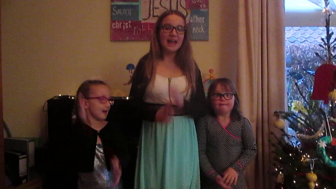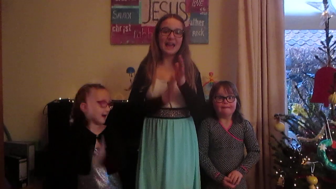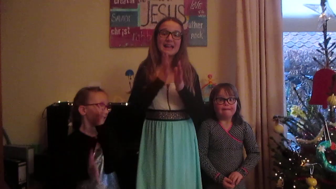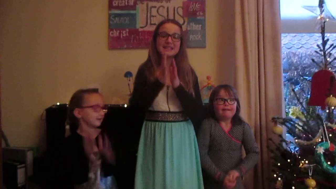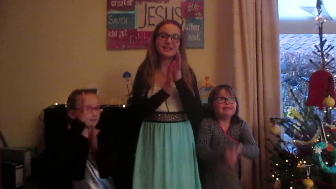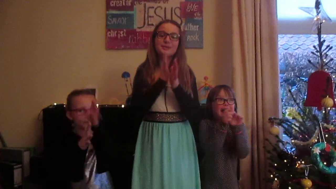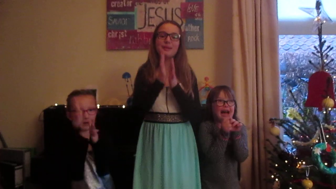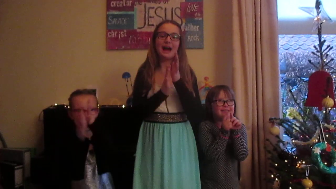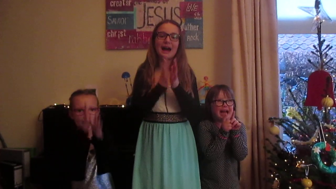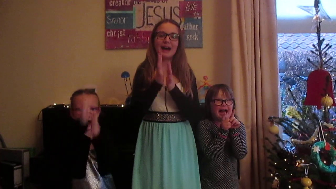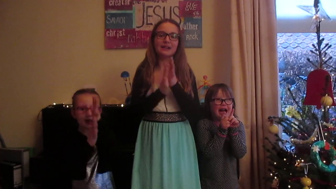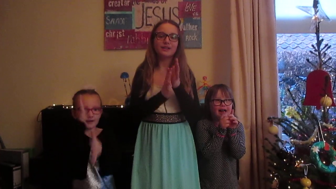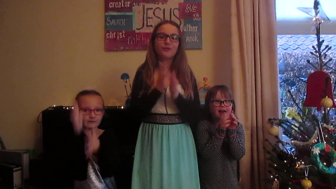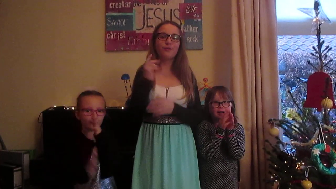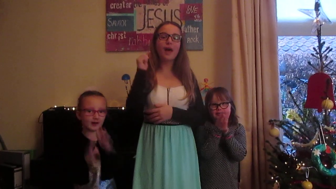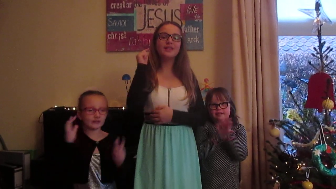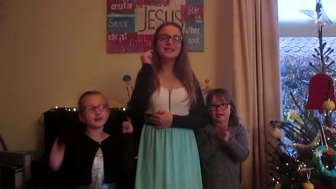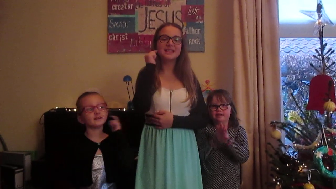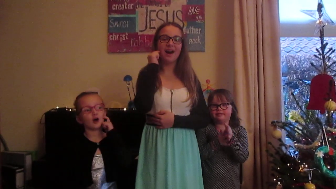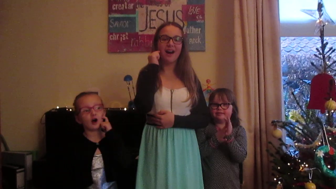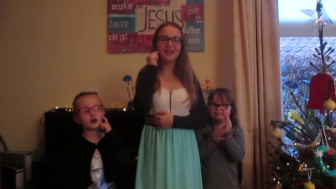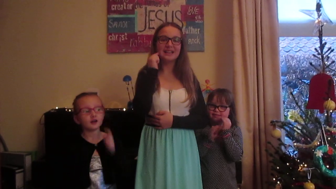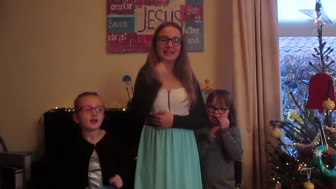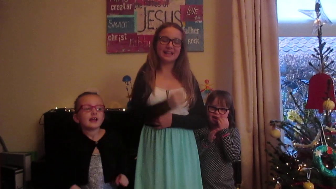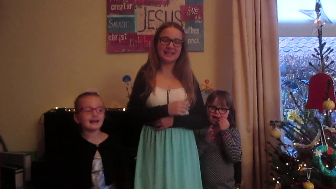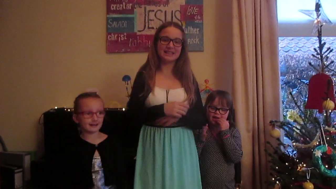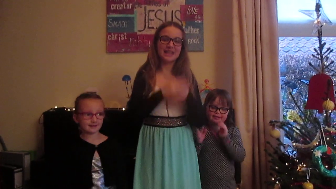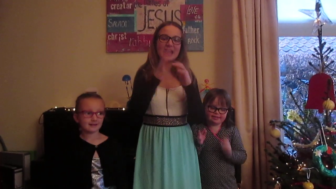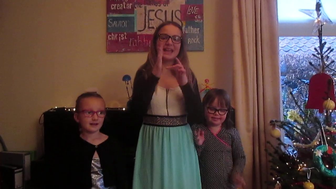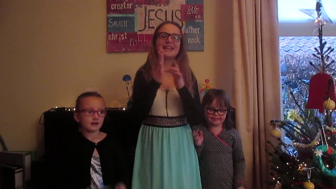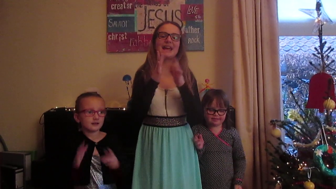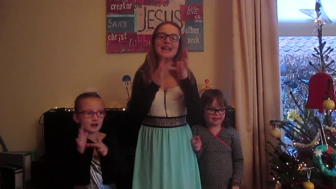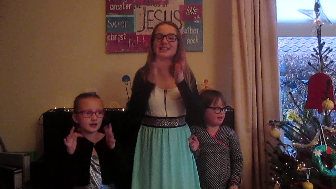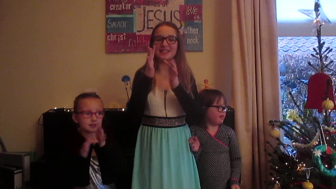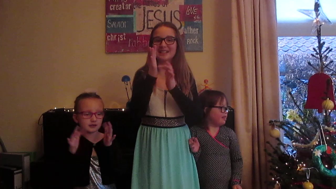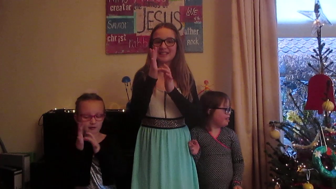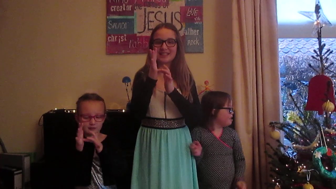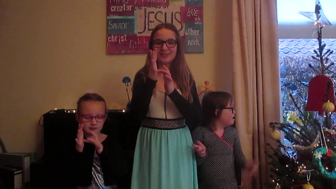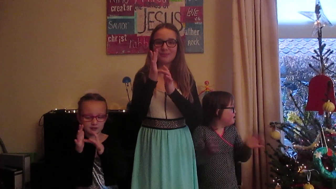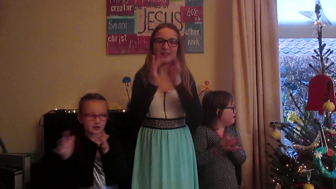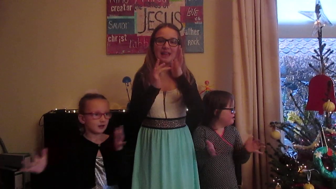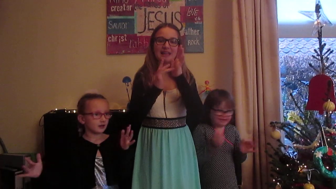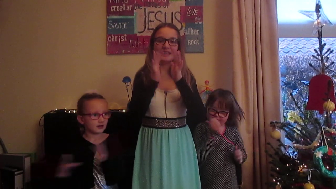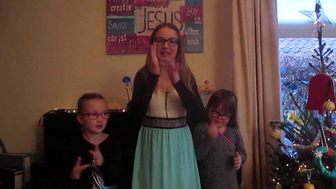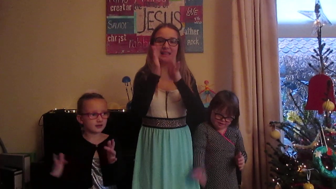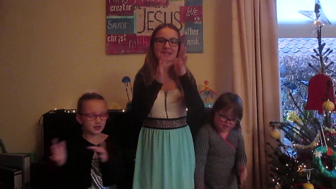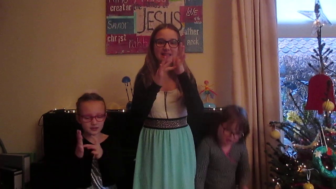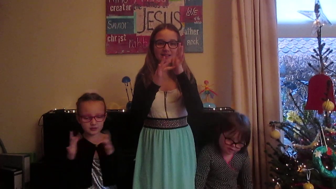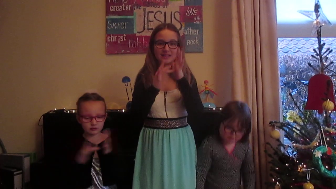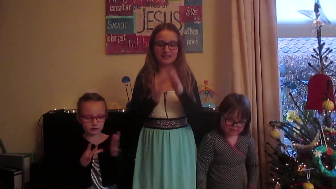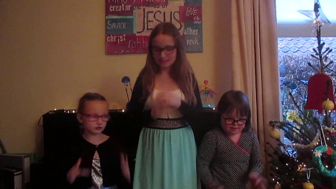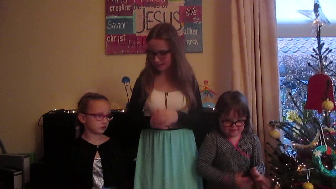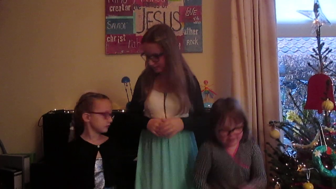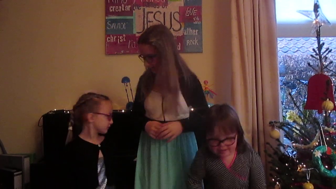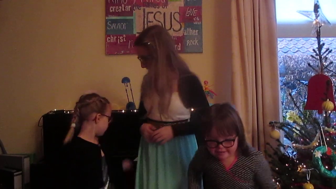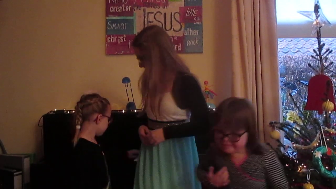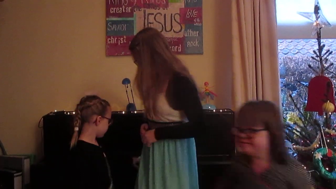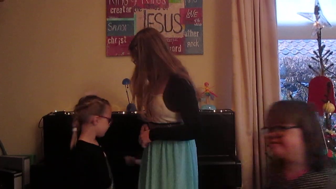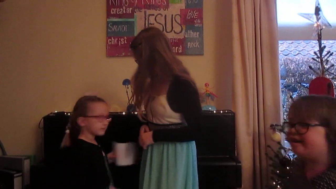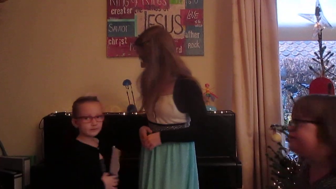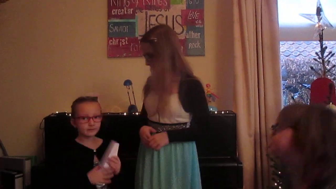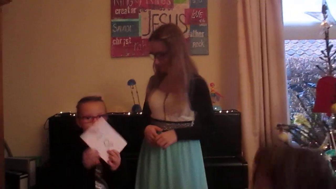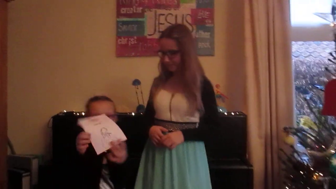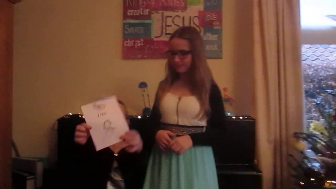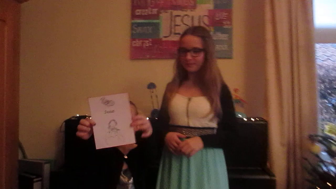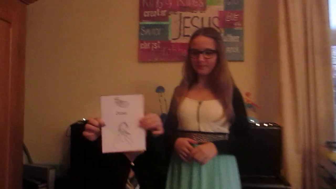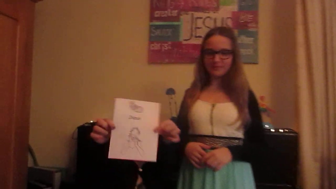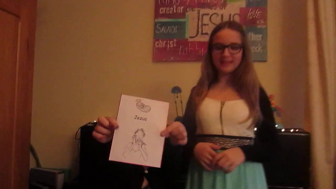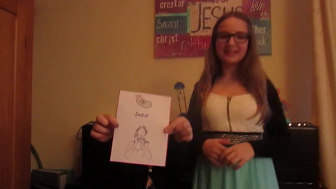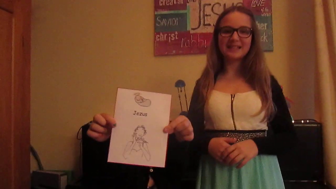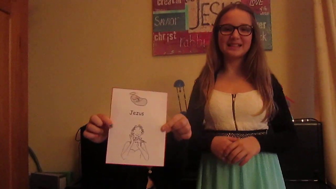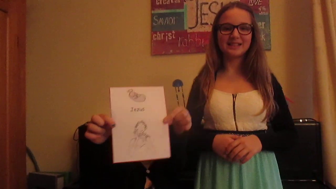Jezus